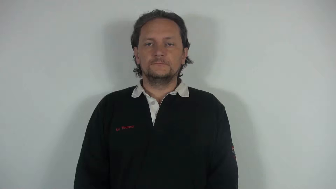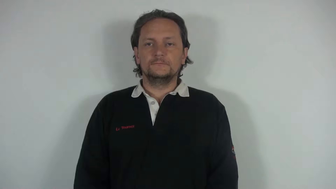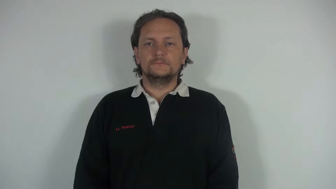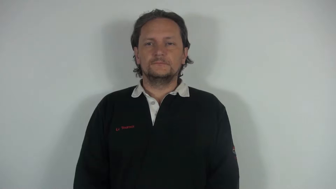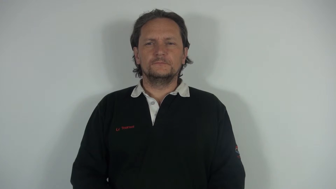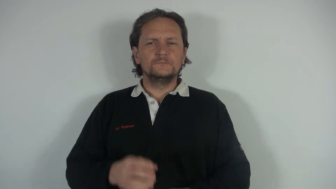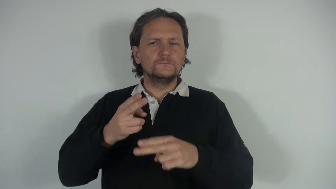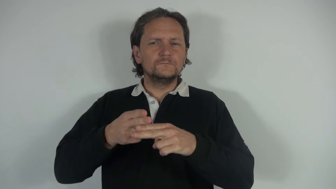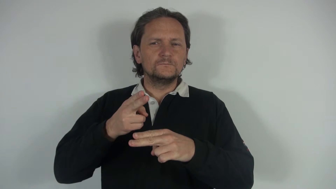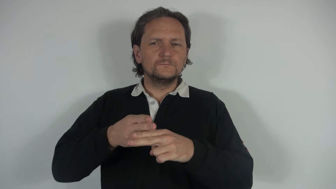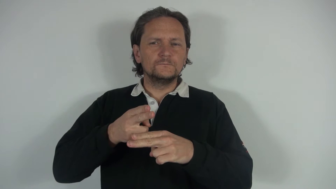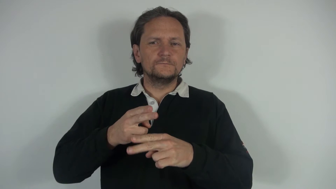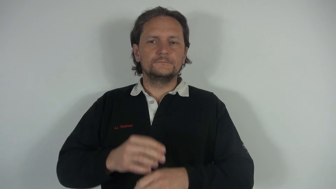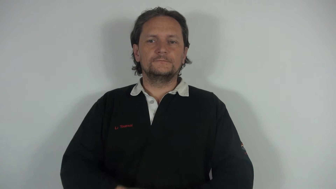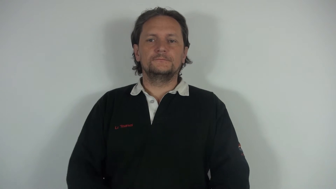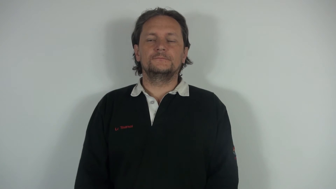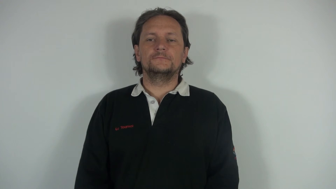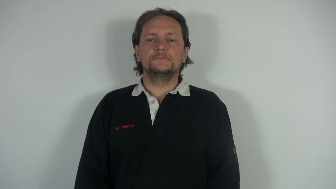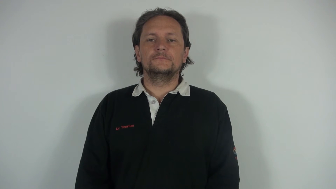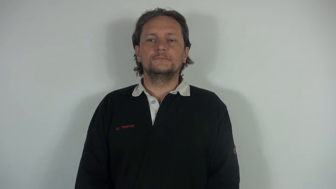Nom